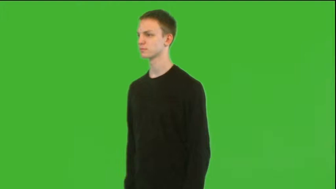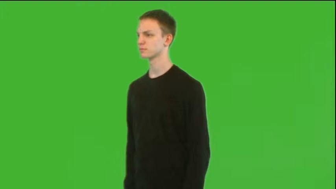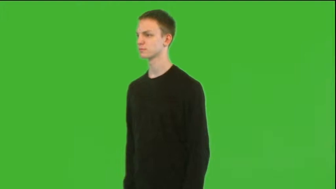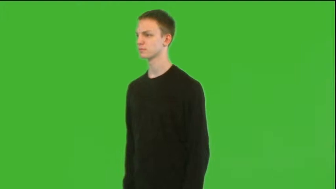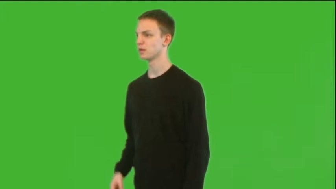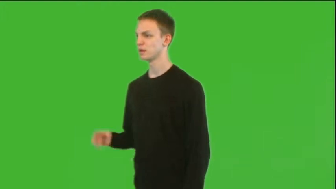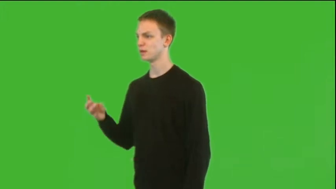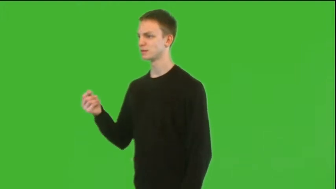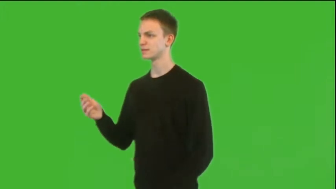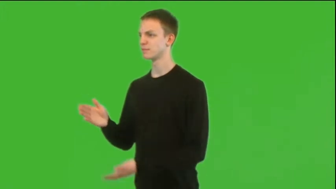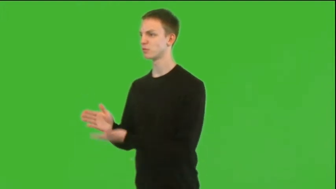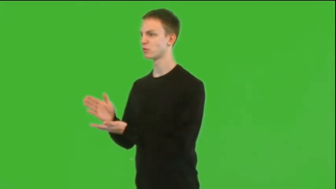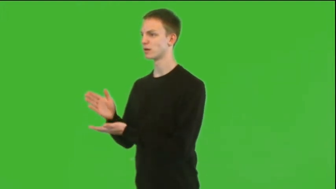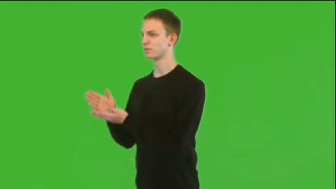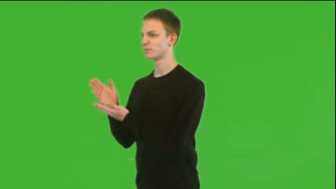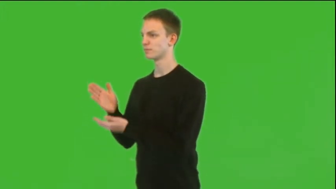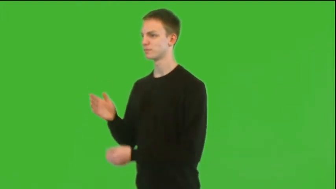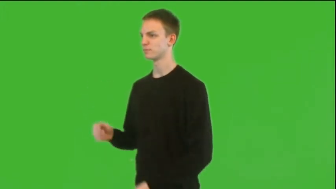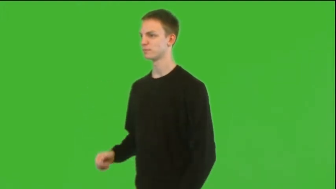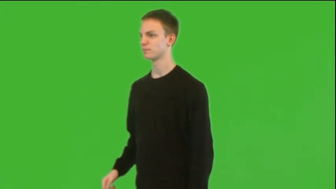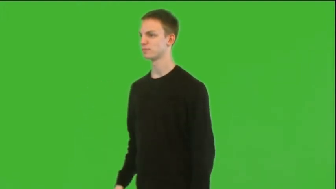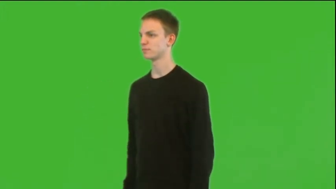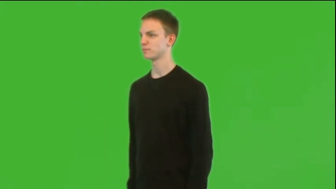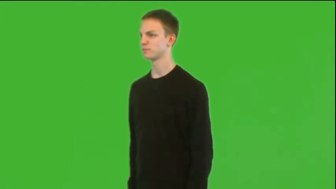zapomoga